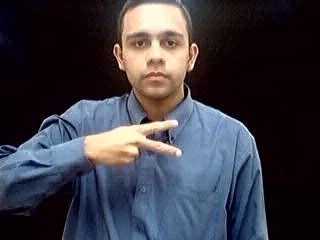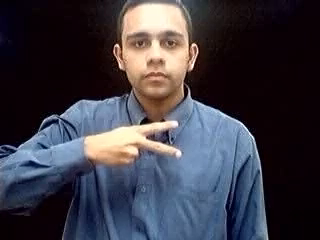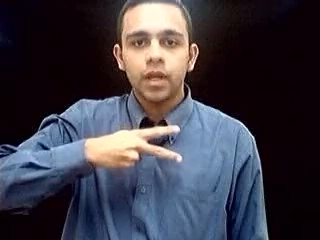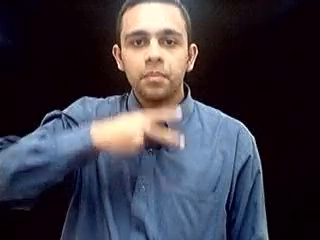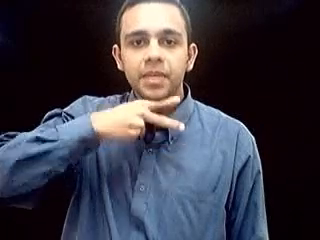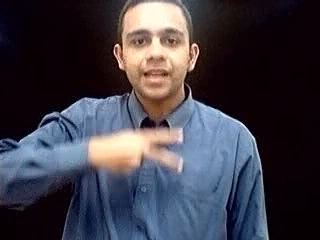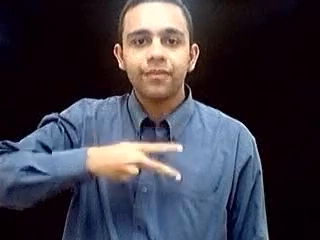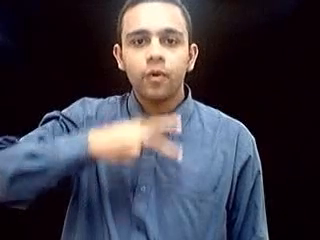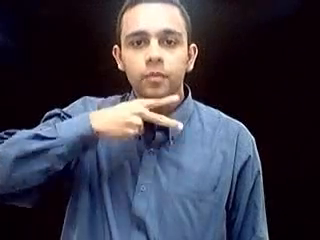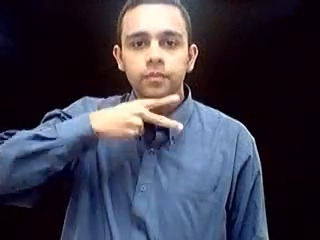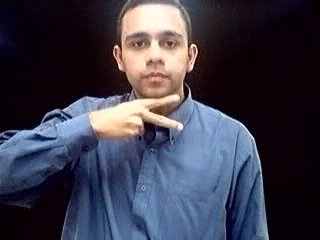bisavo